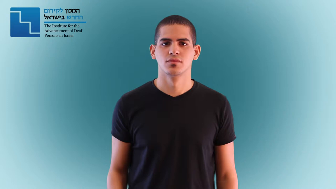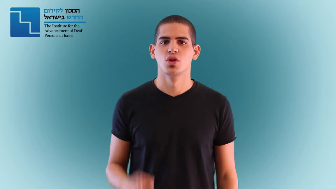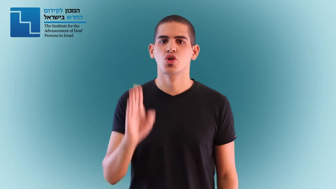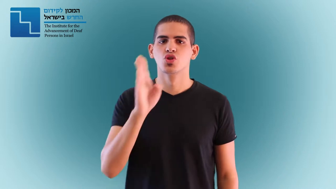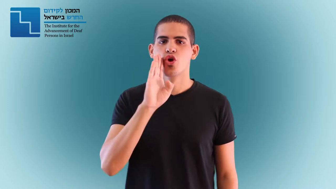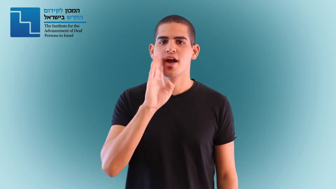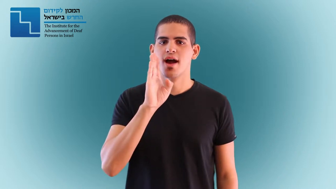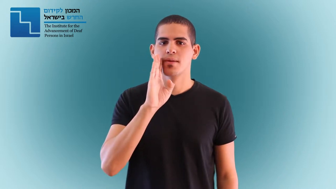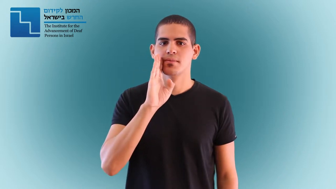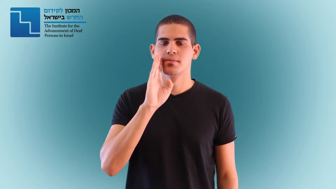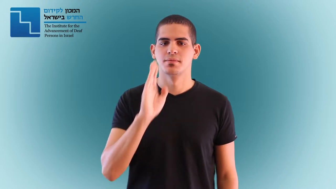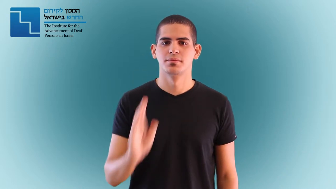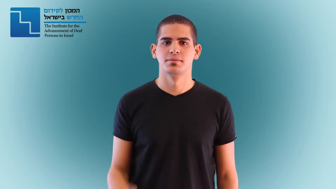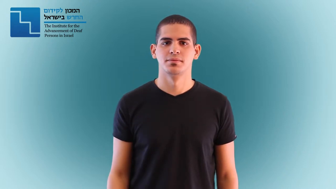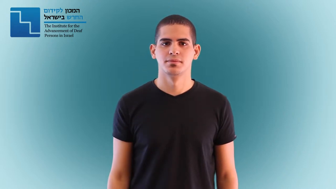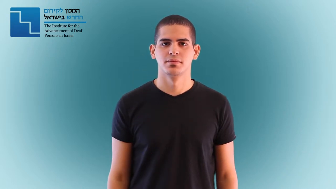טולכרם